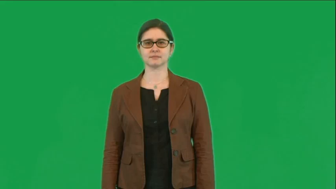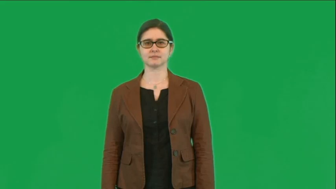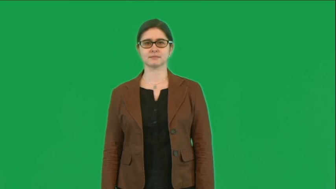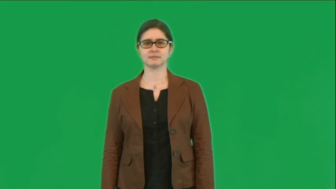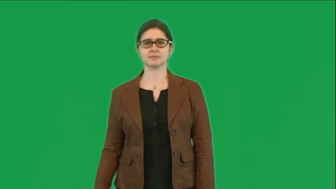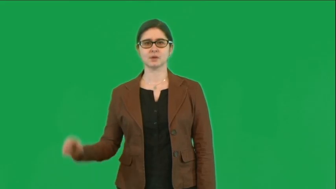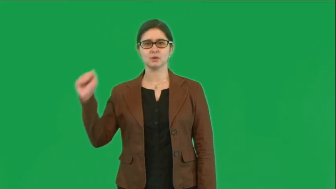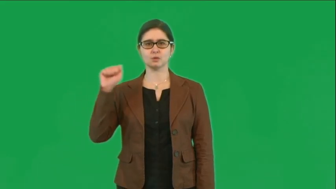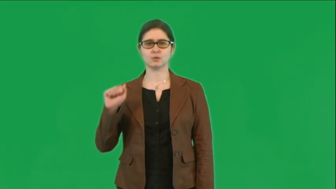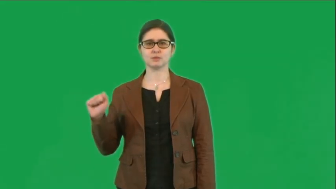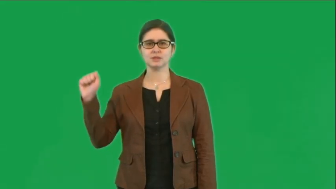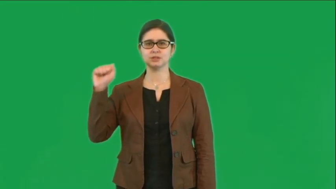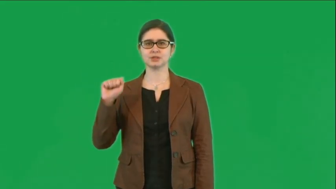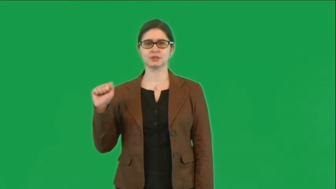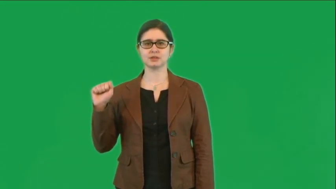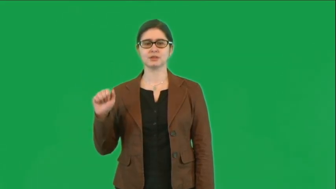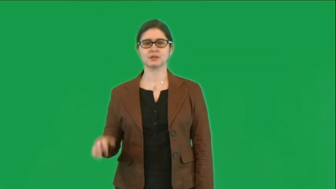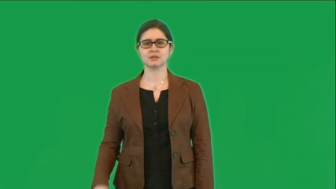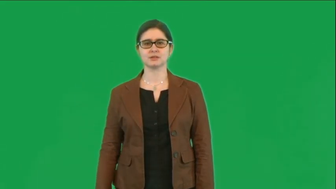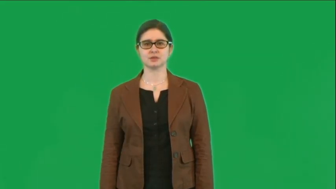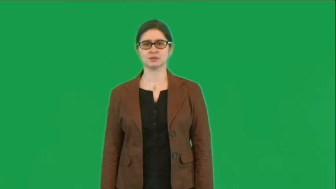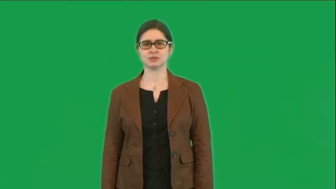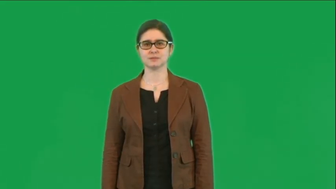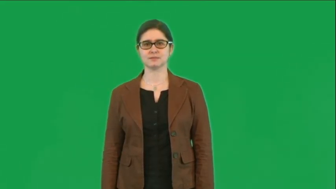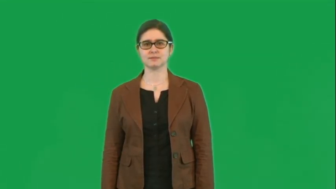umyć coś